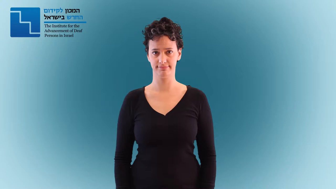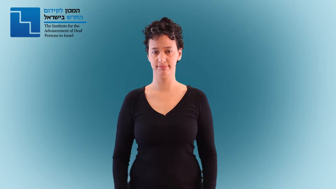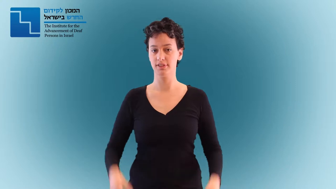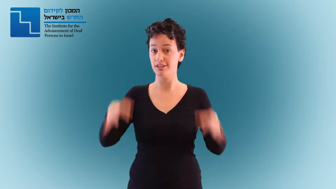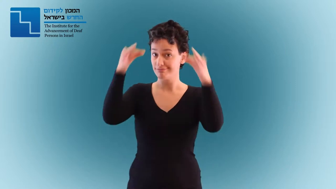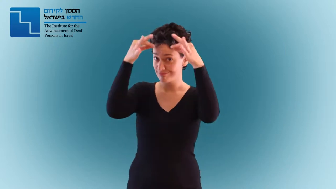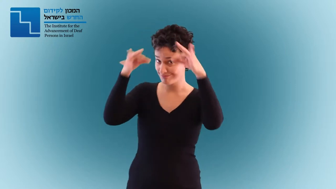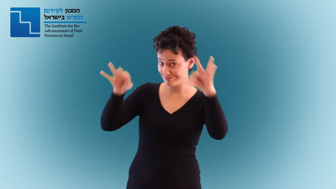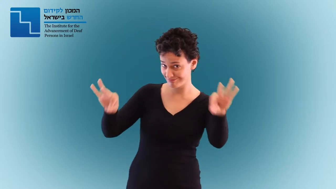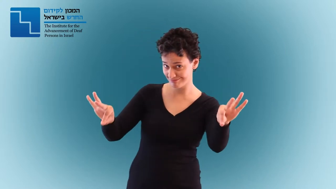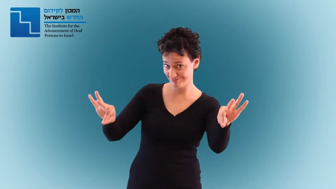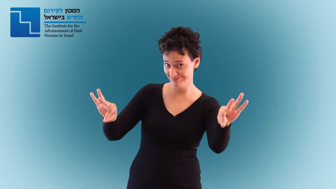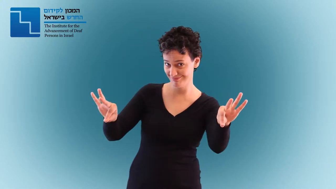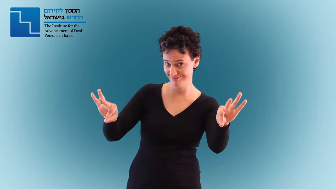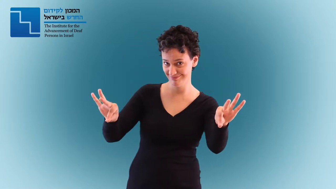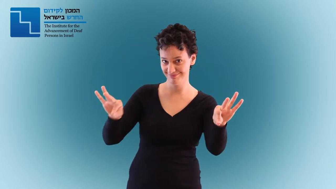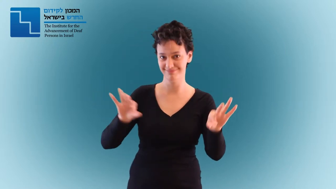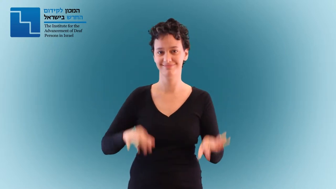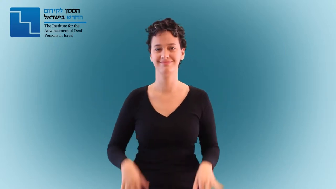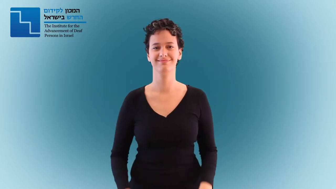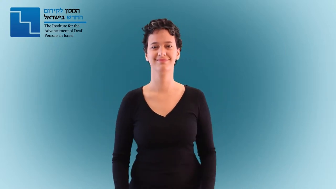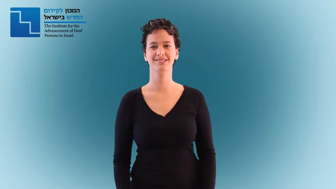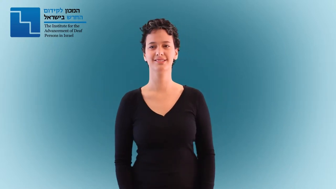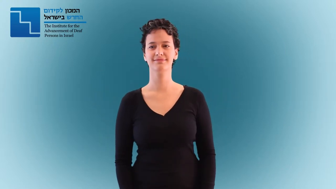נימוס